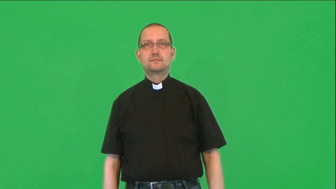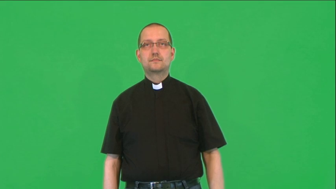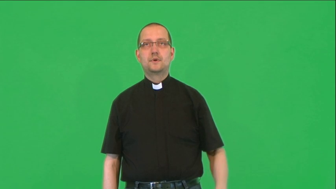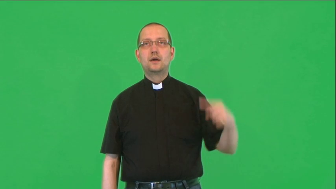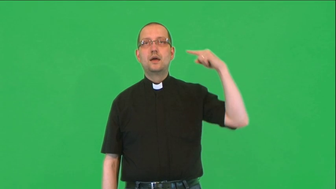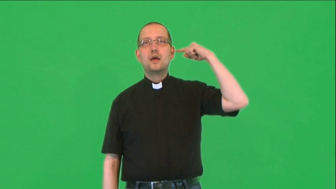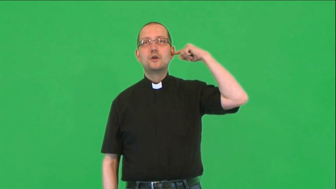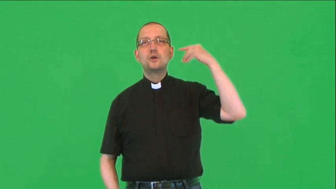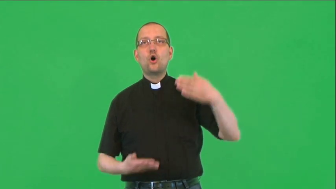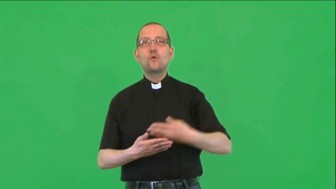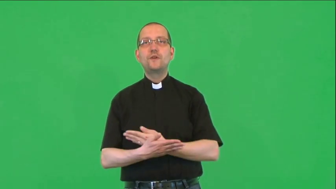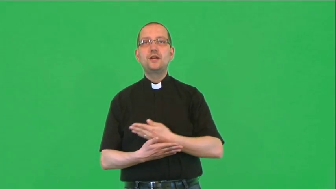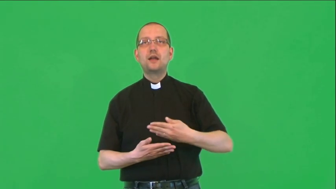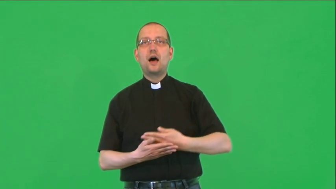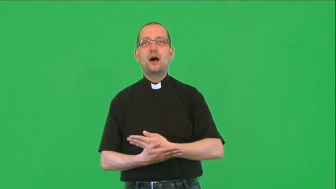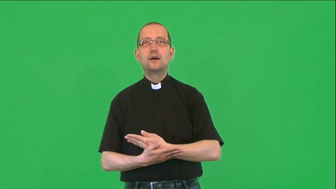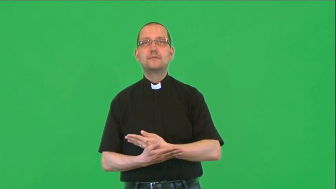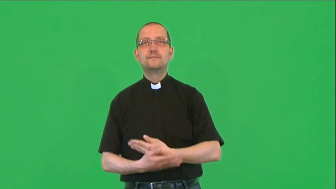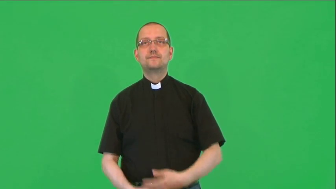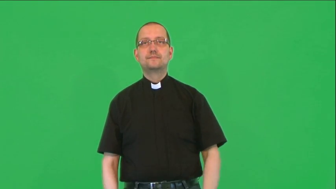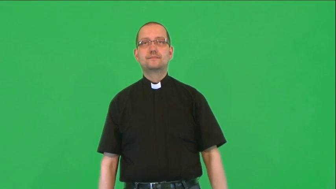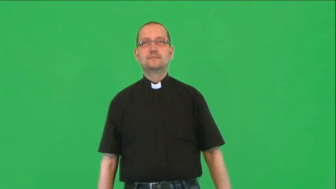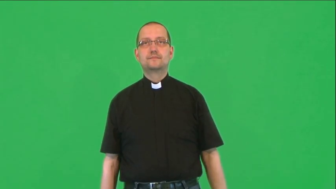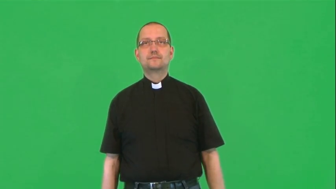nowina